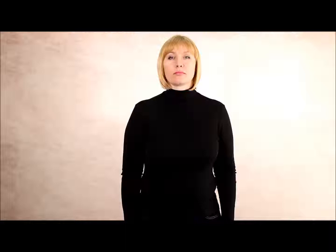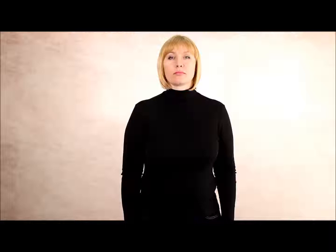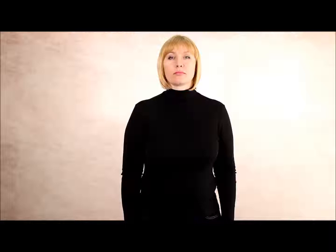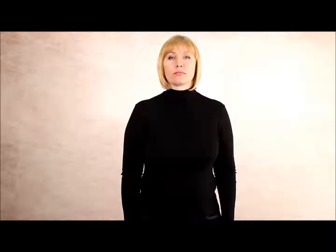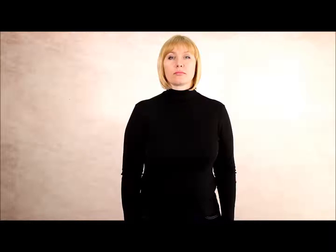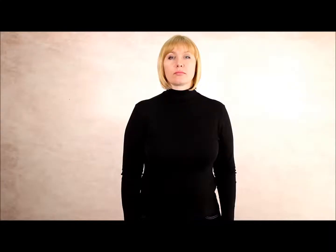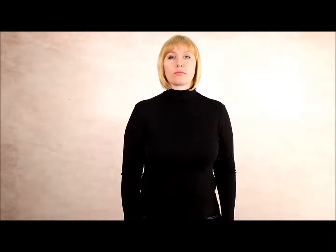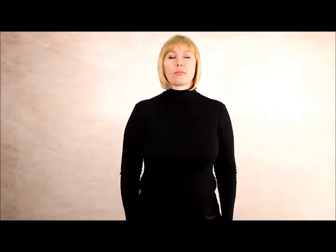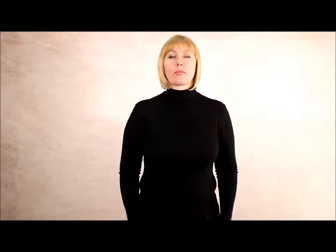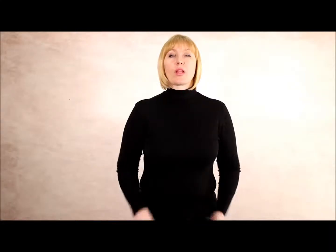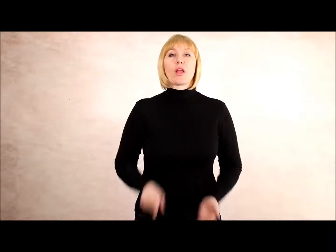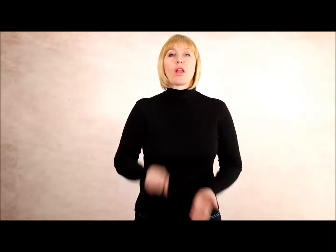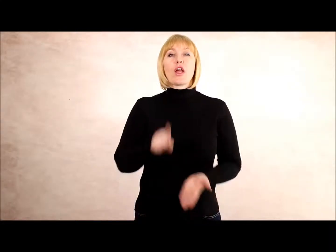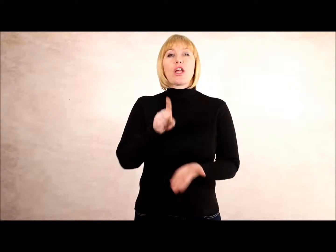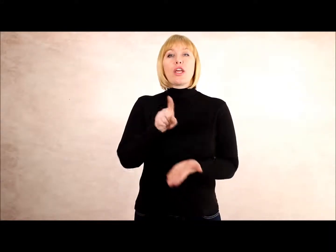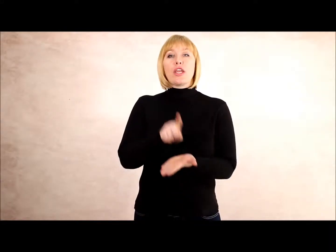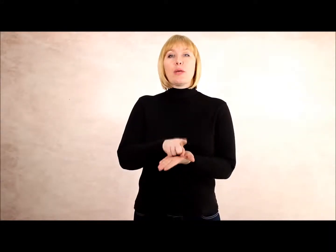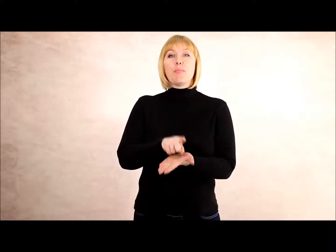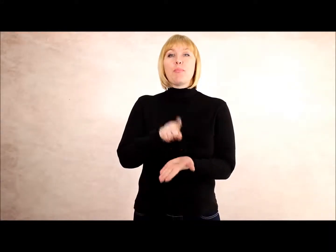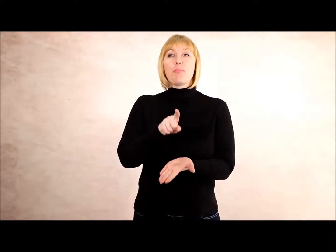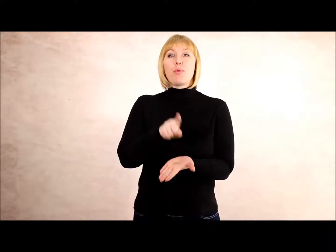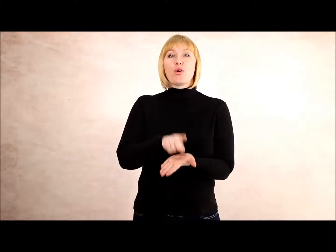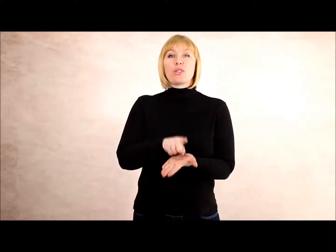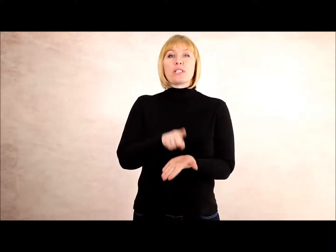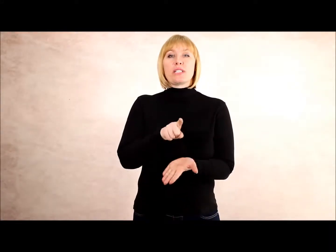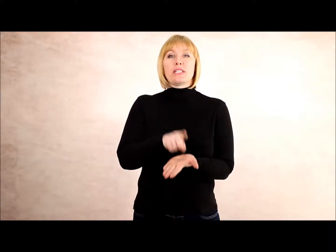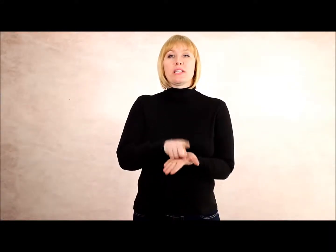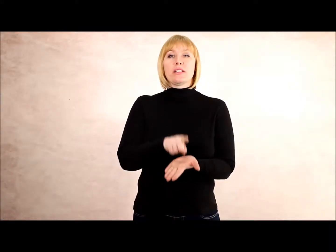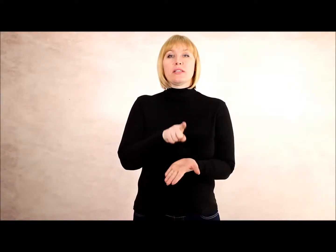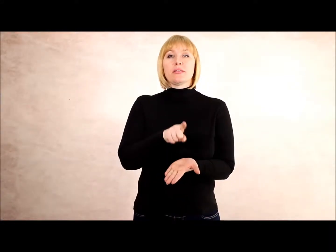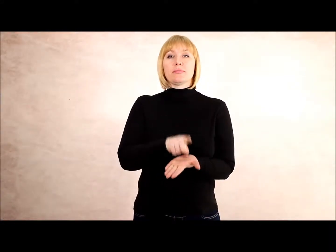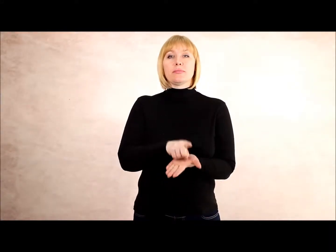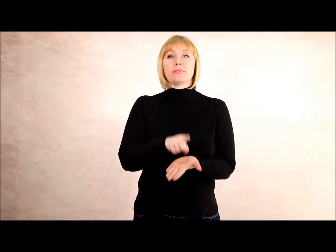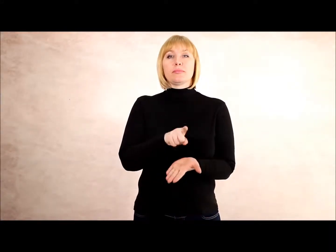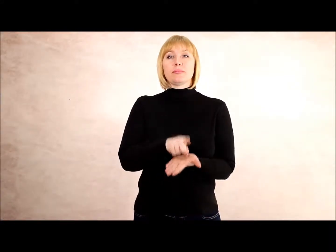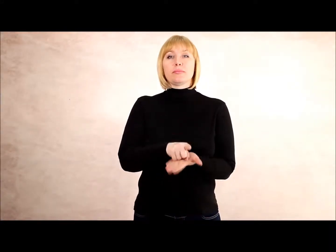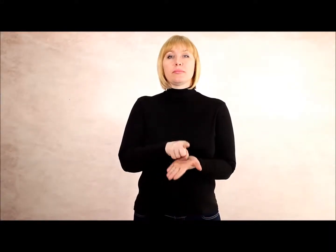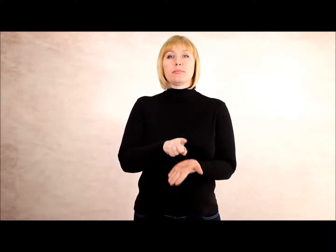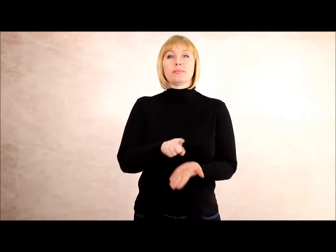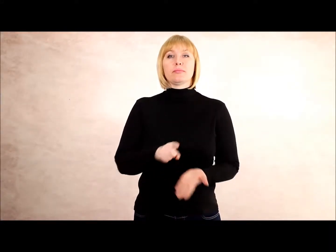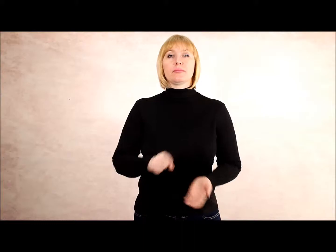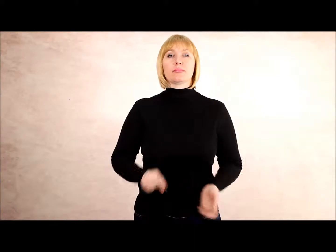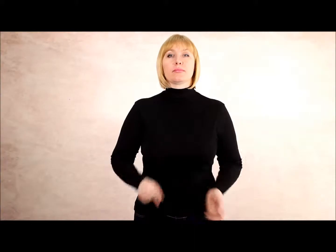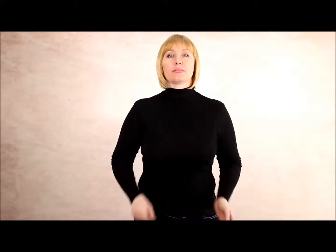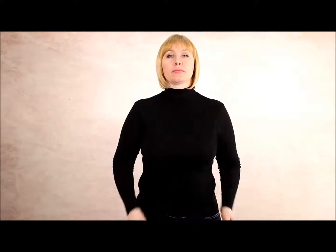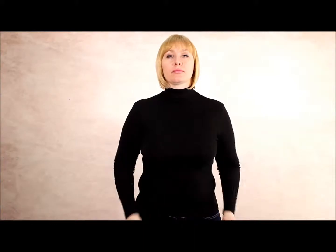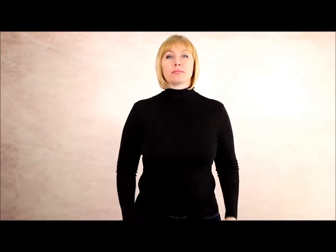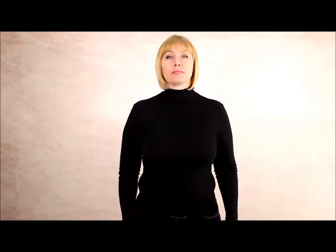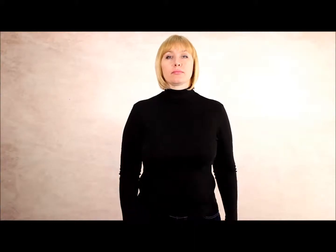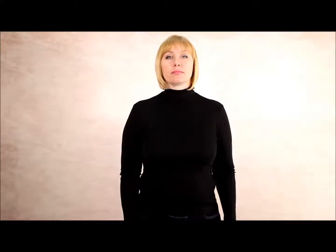Impozit